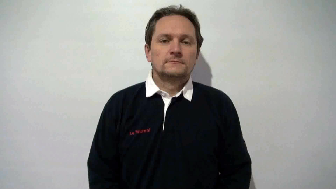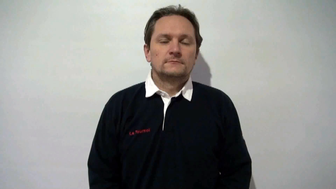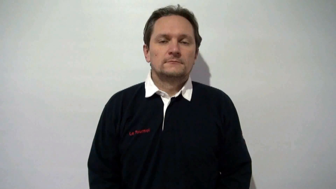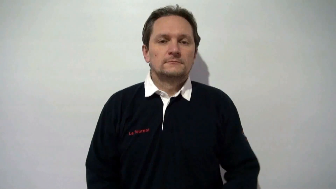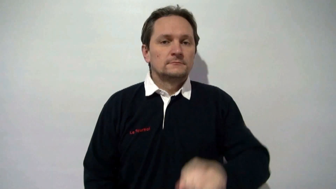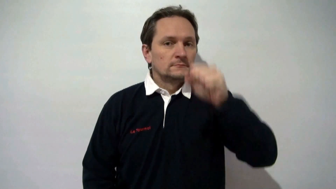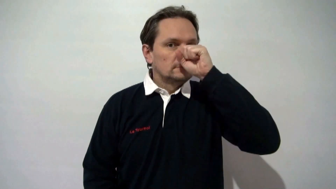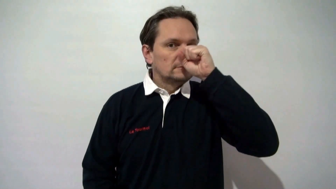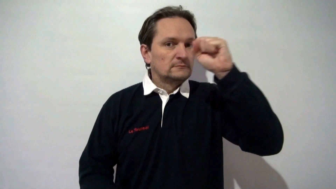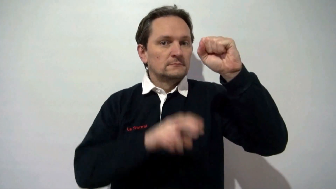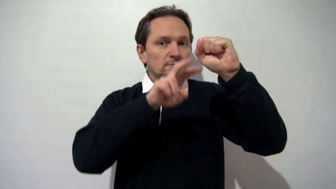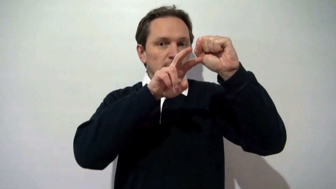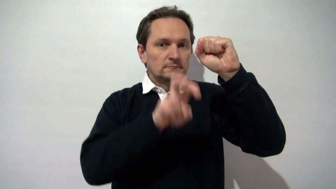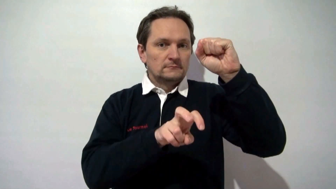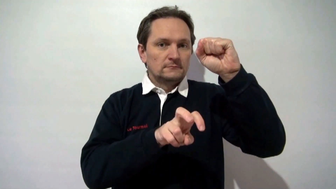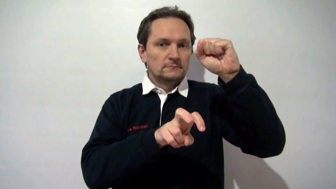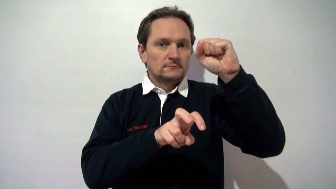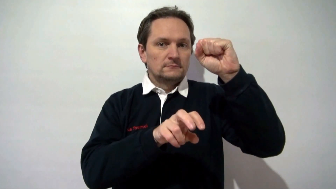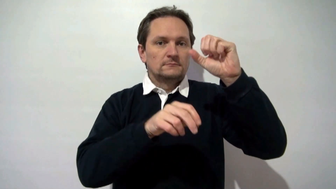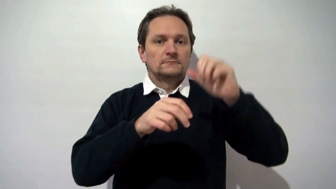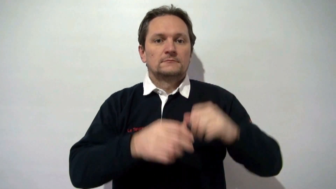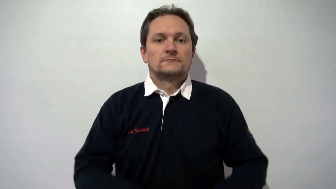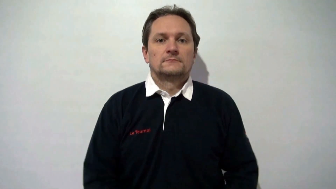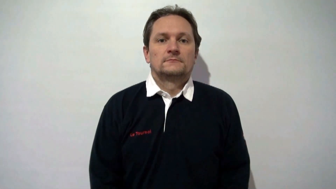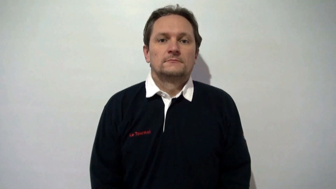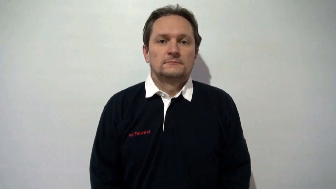Sexologue